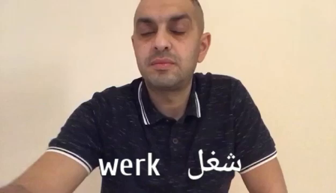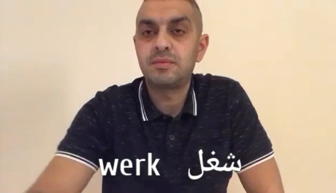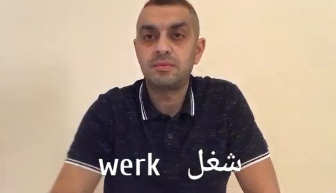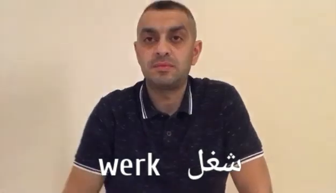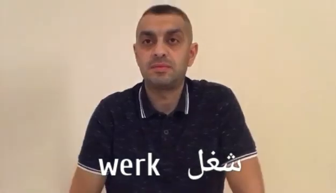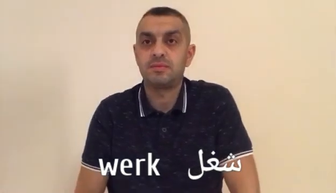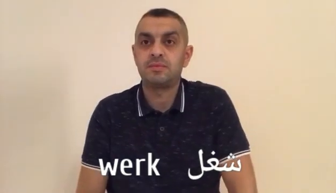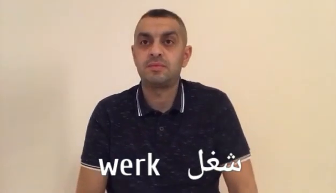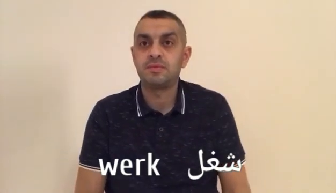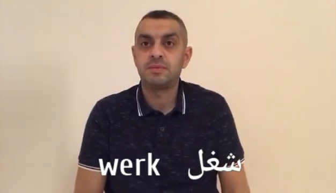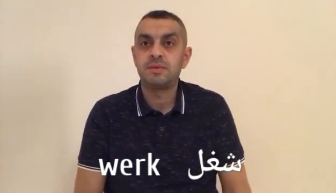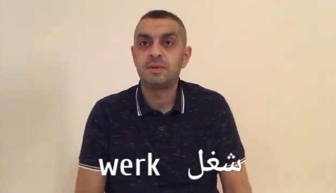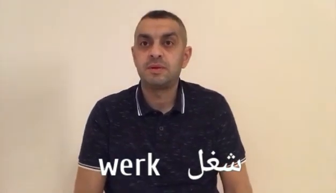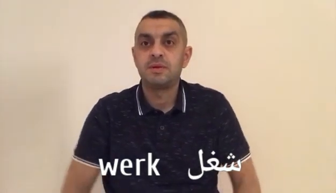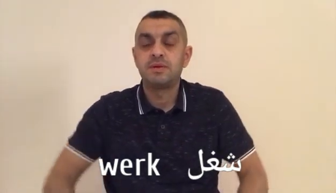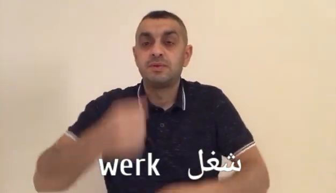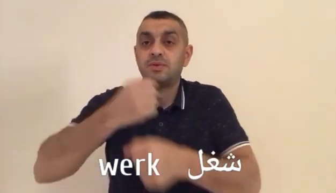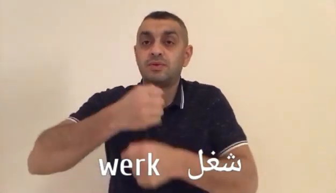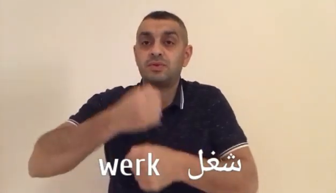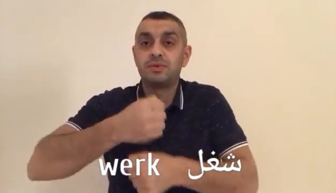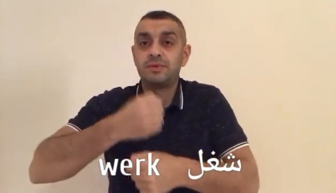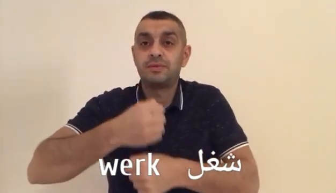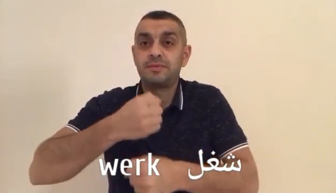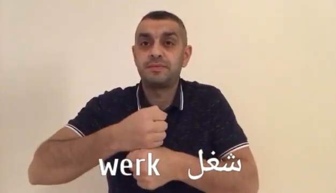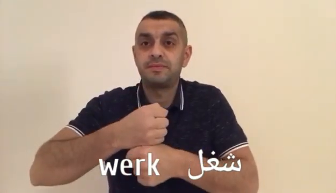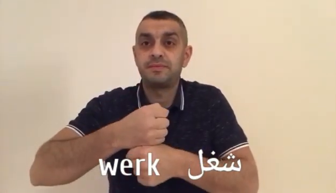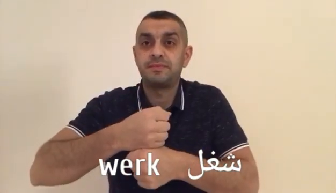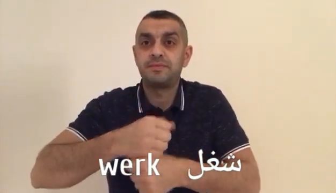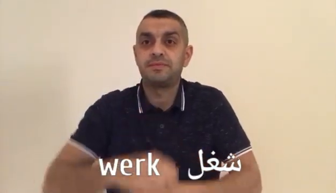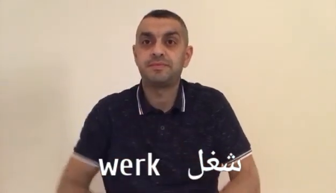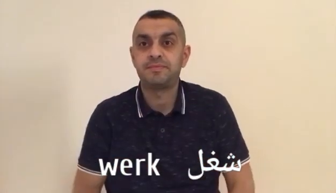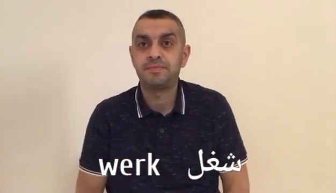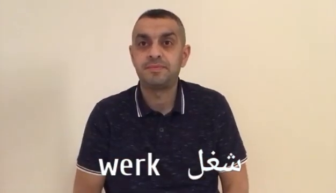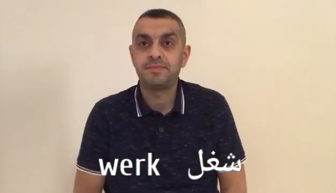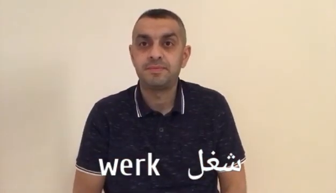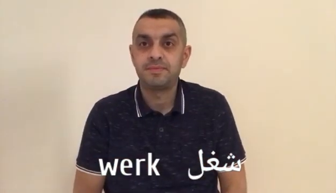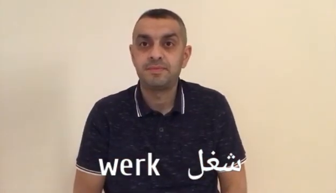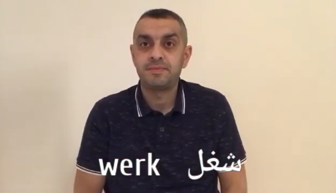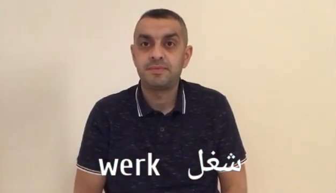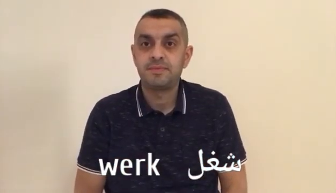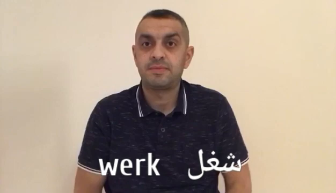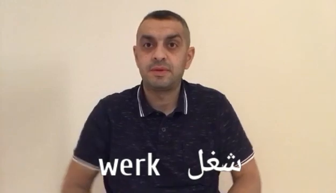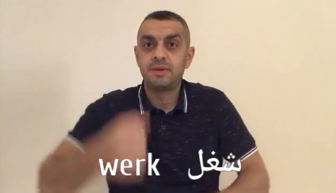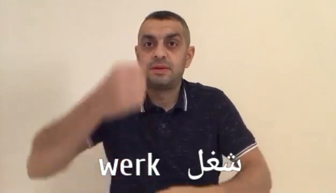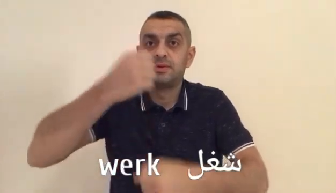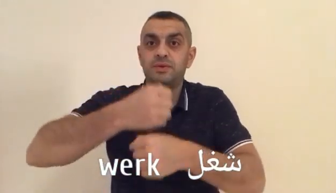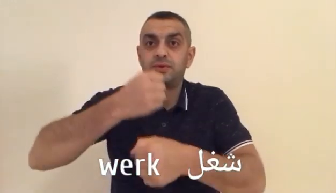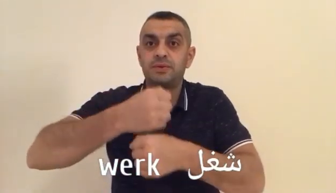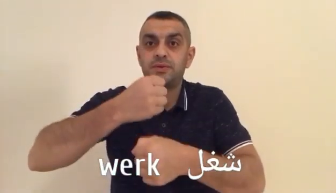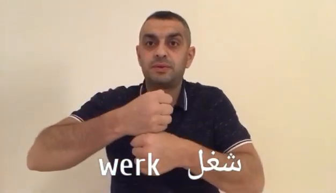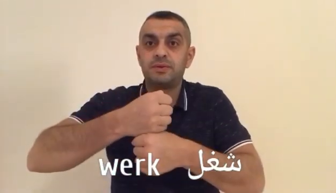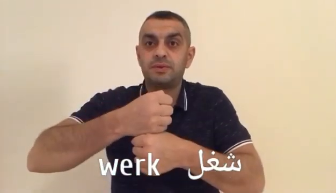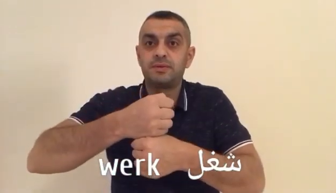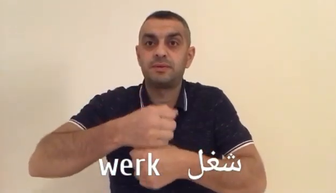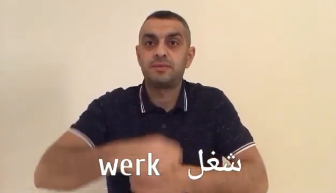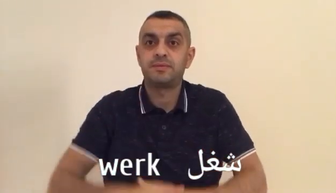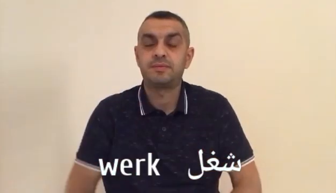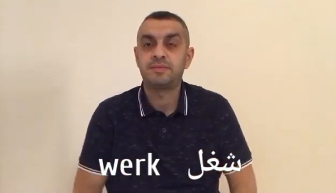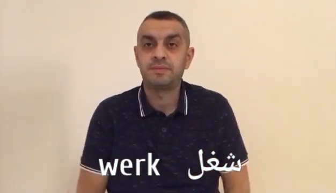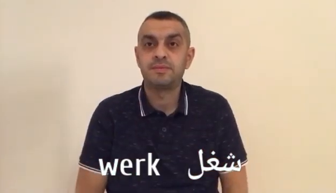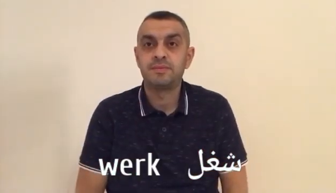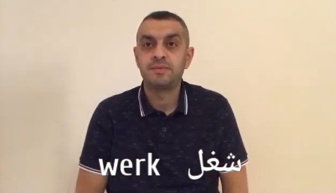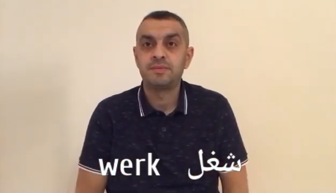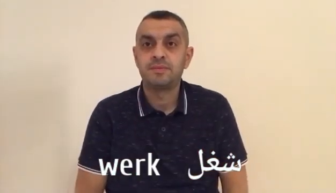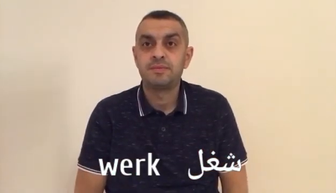Werk